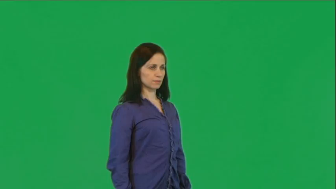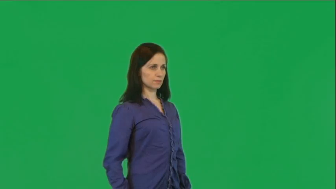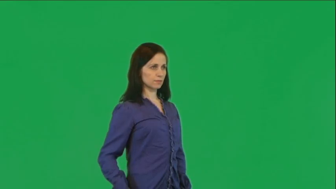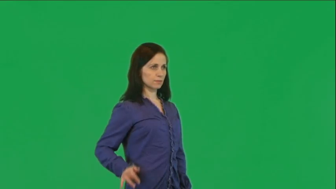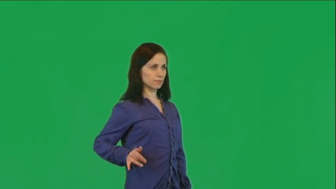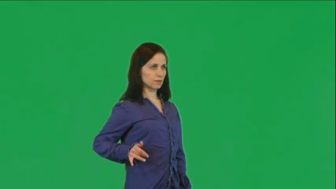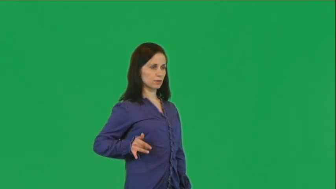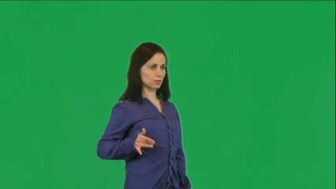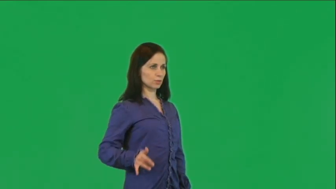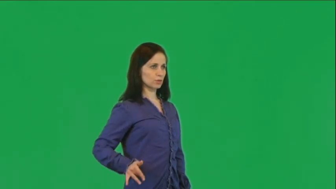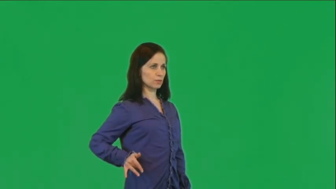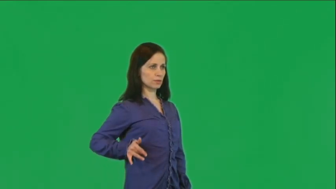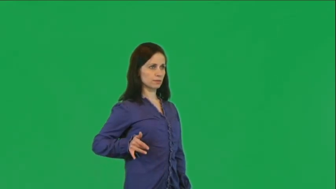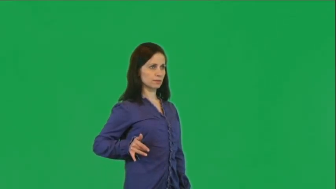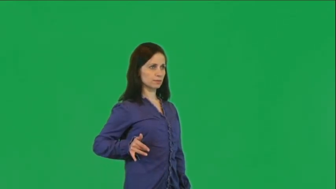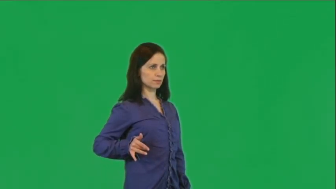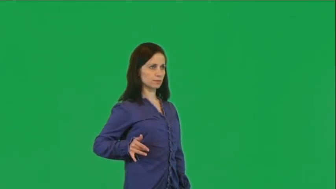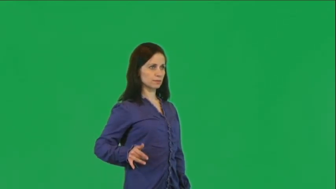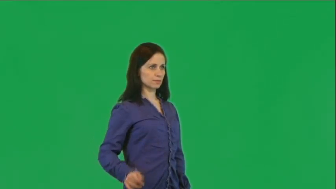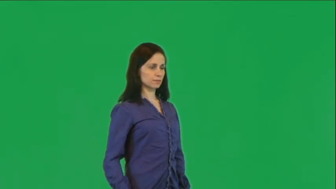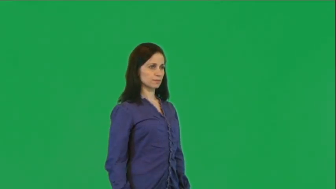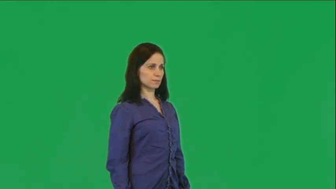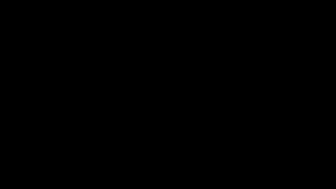książęcy